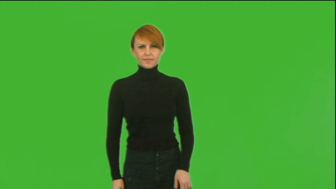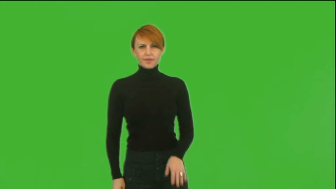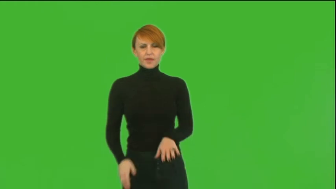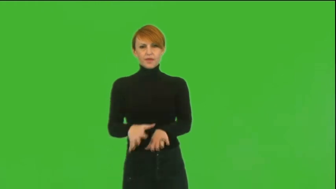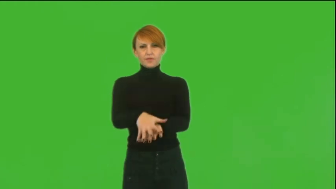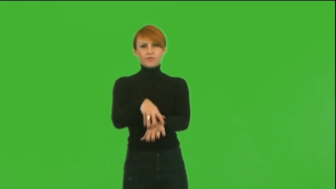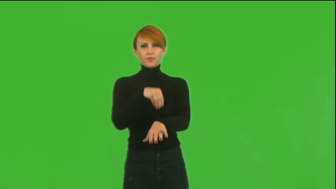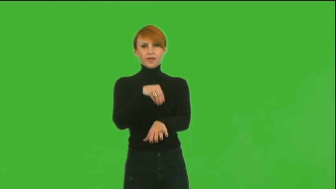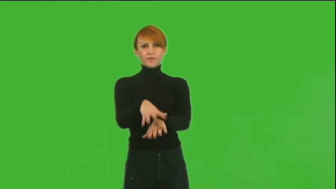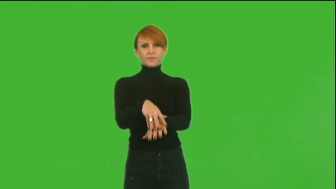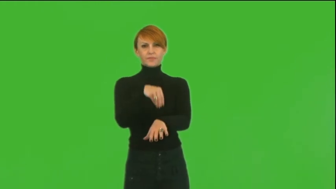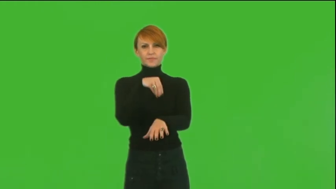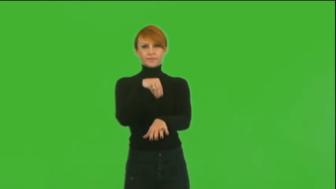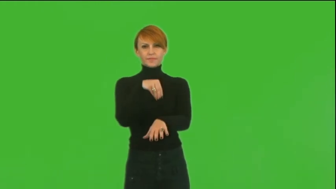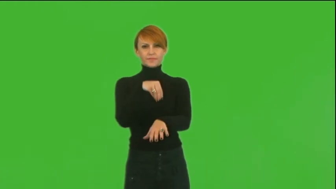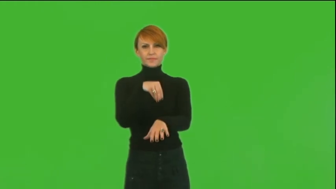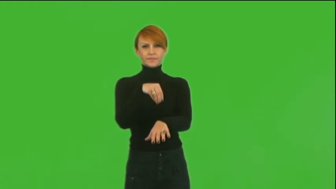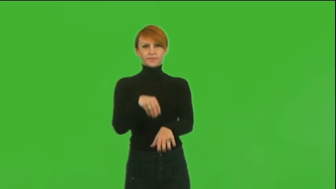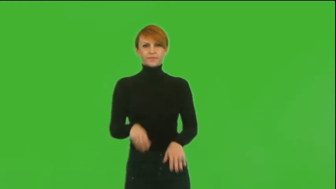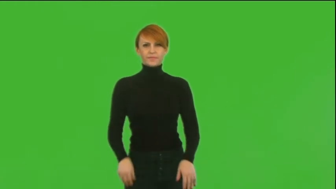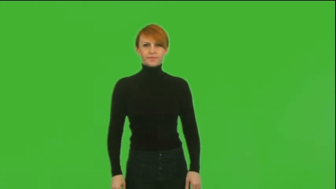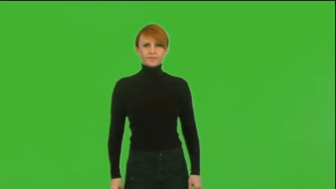wełna